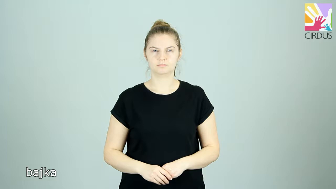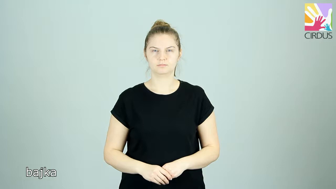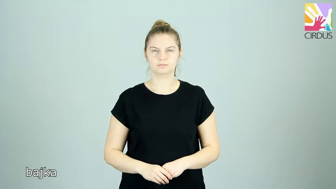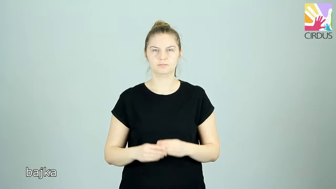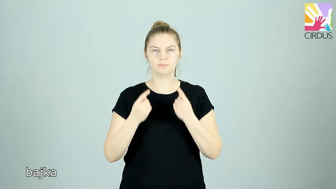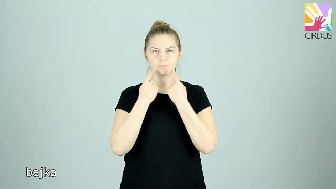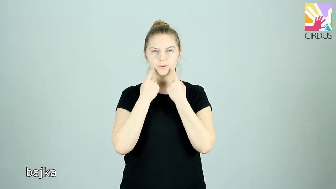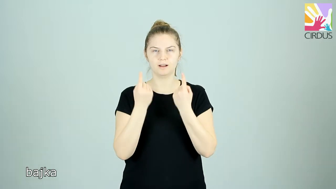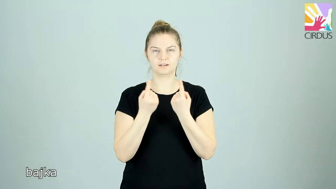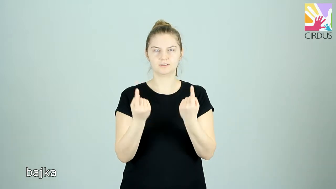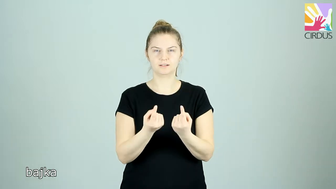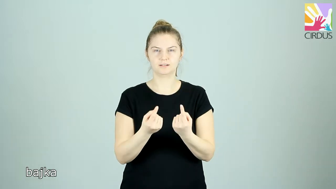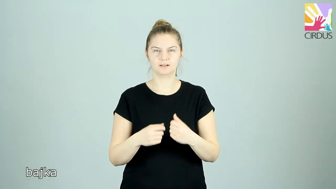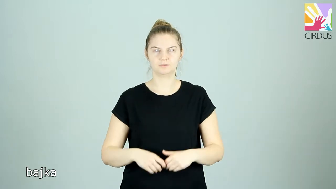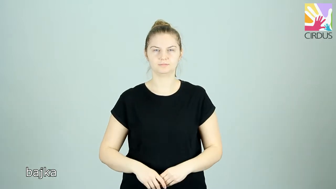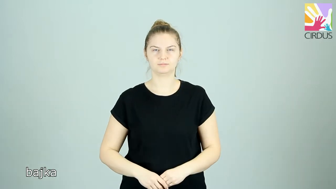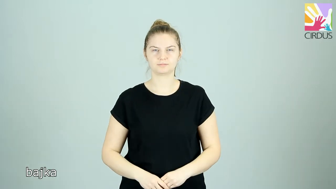bajka